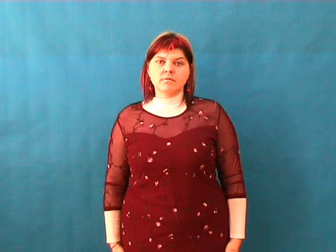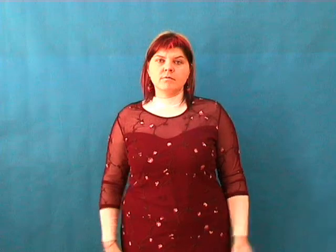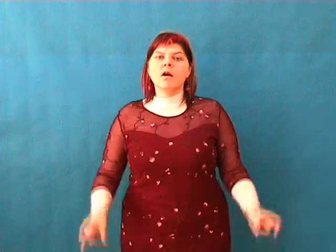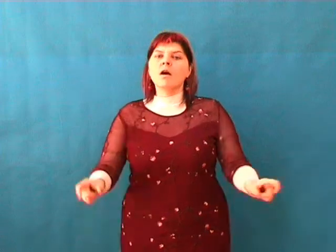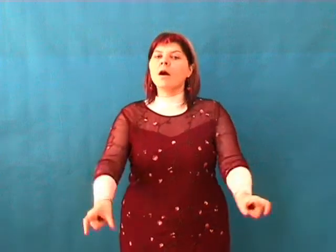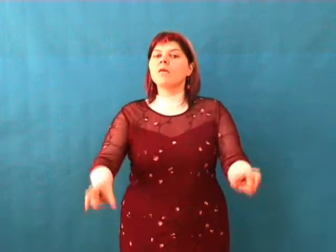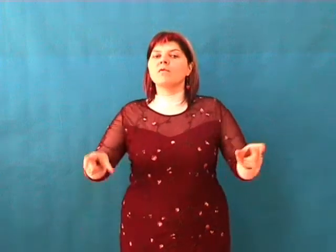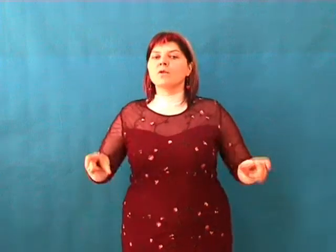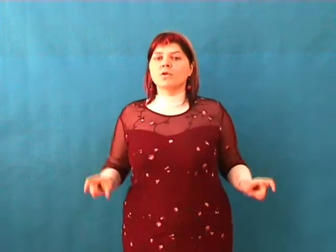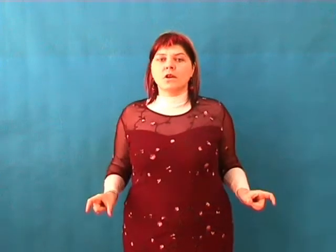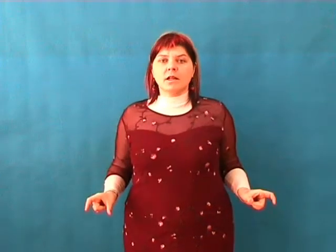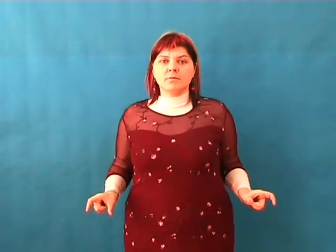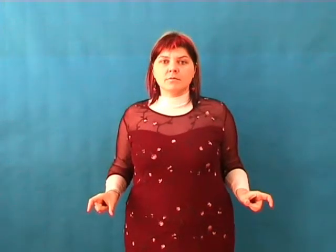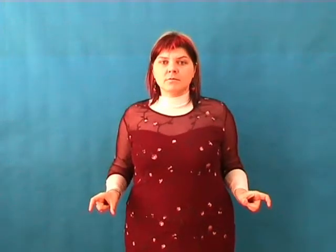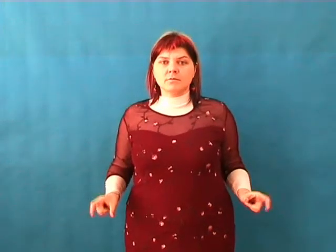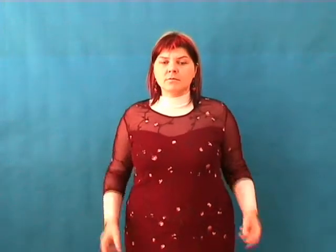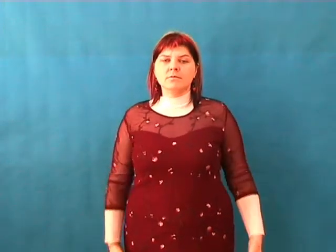fotel